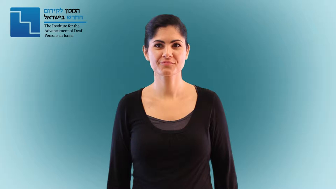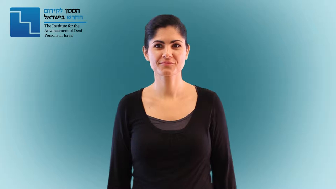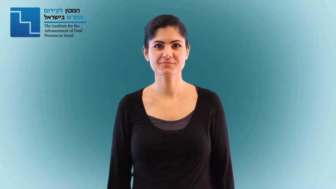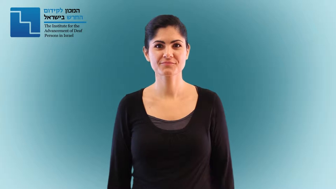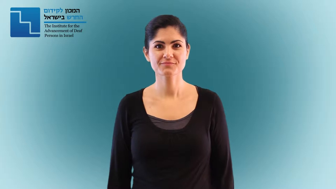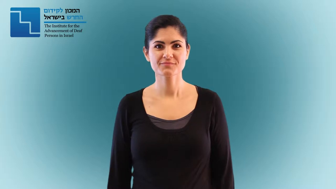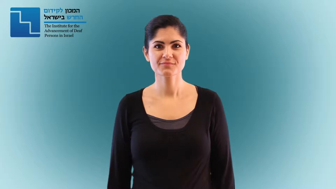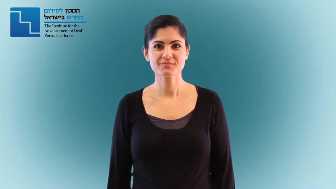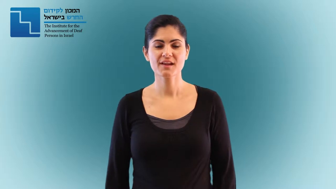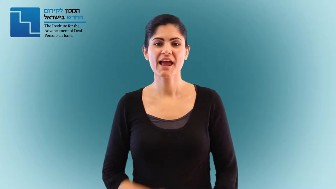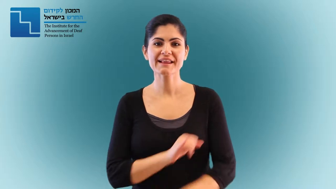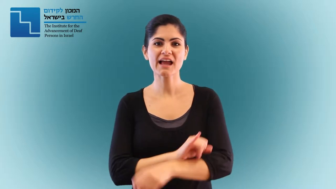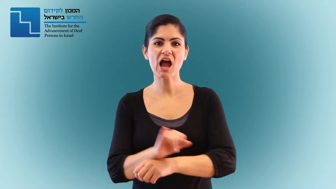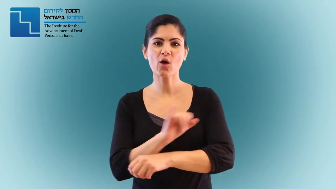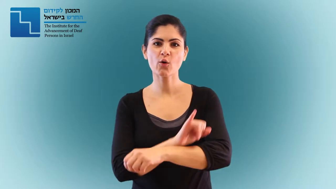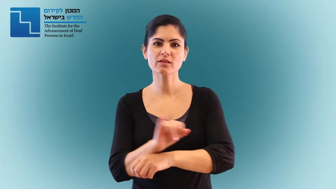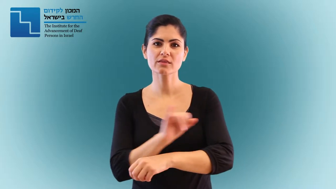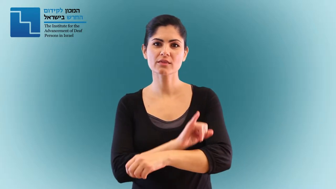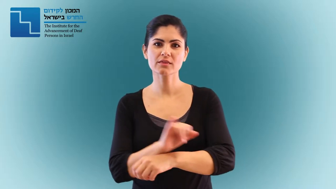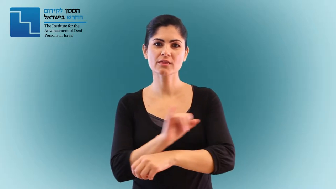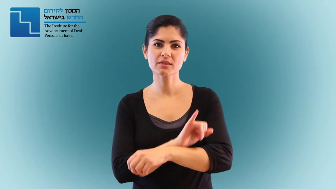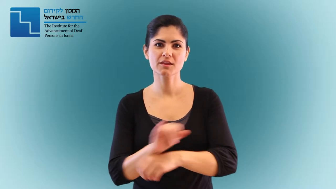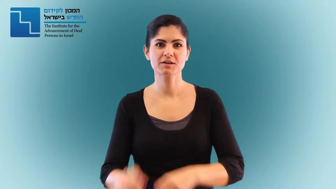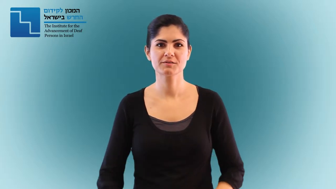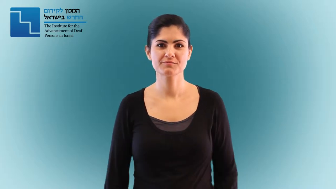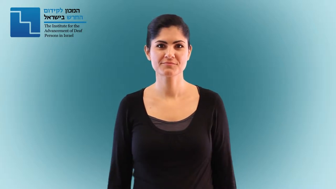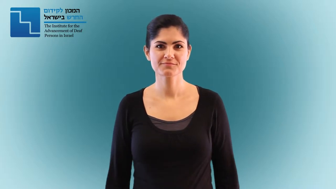ירקות